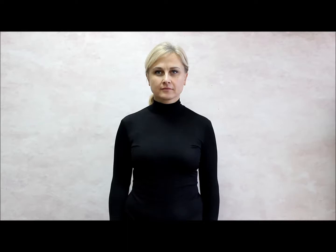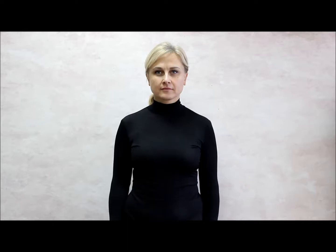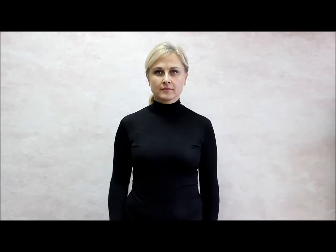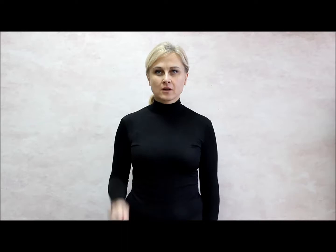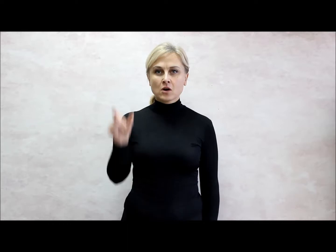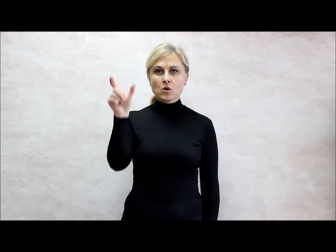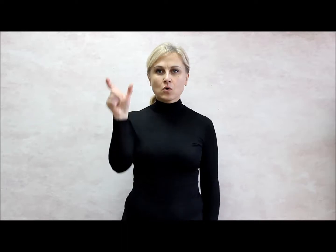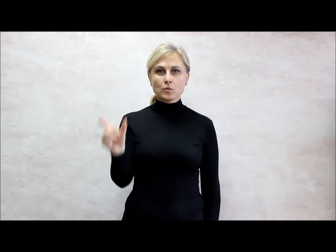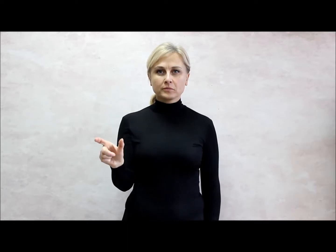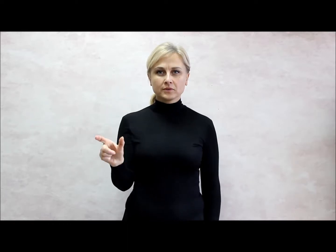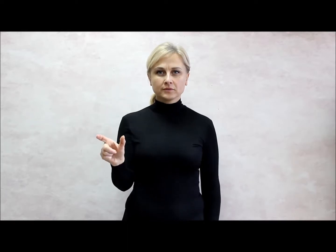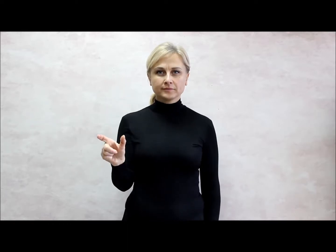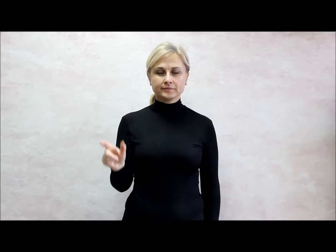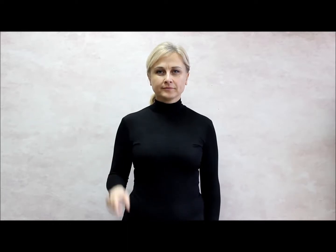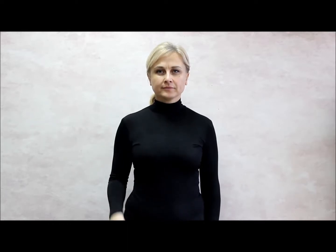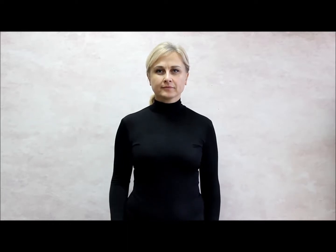Om